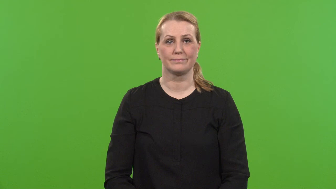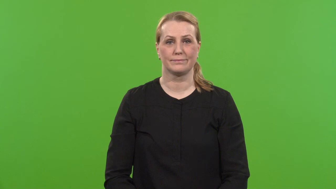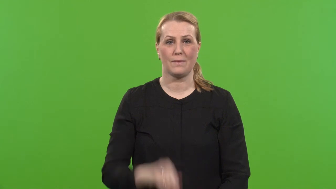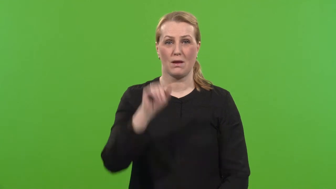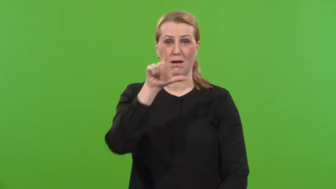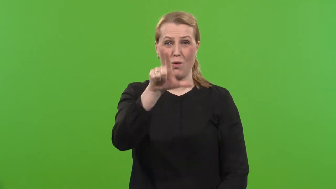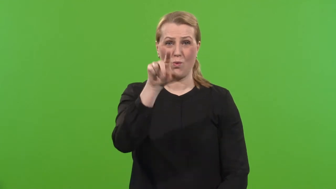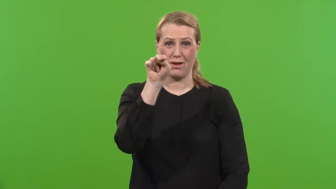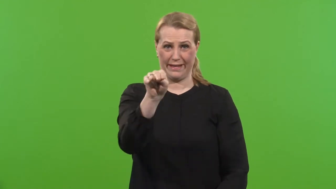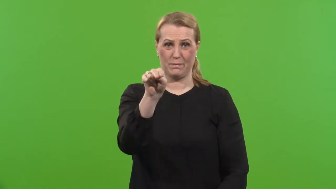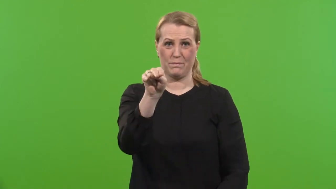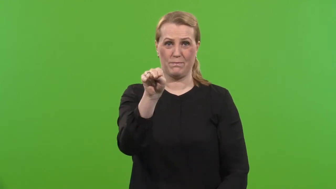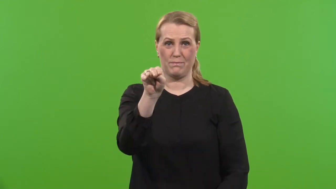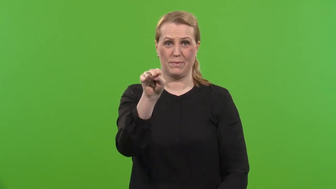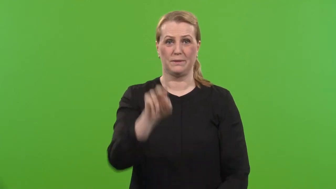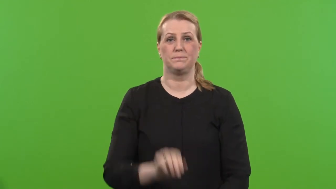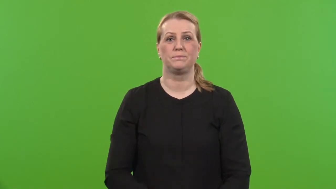Lógaritmi